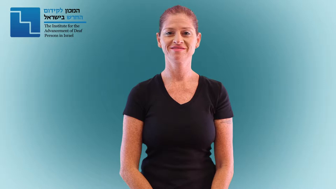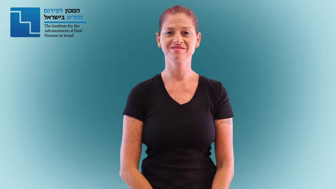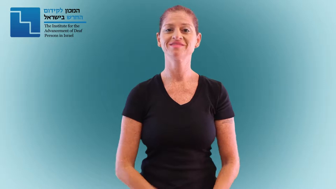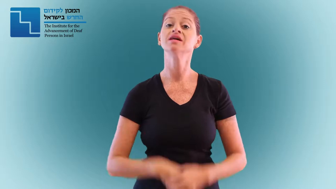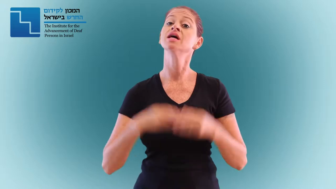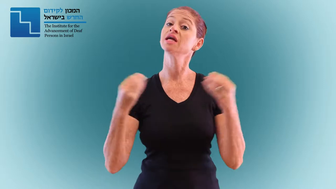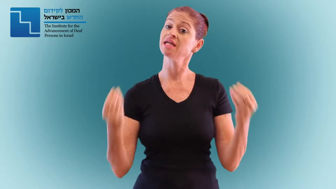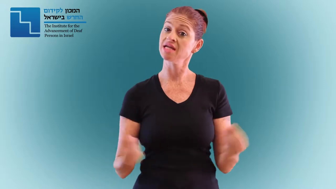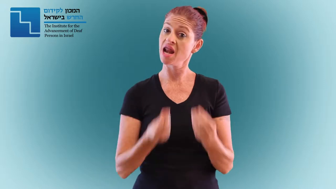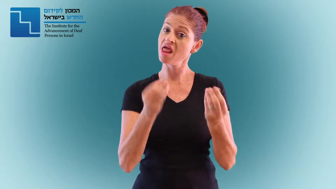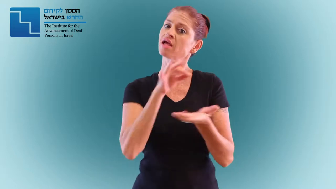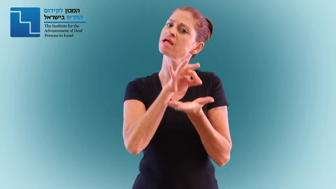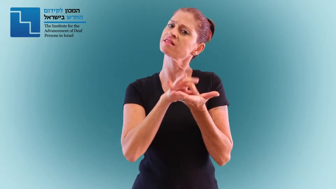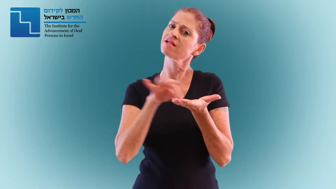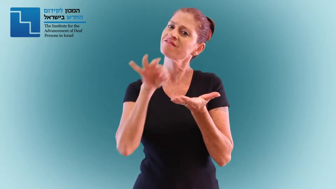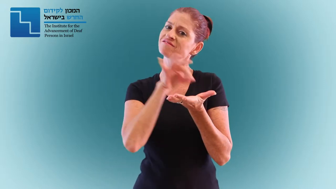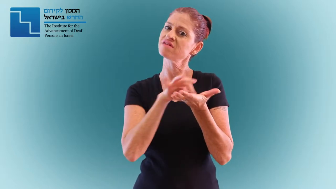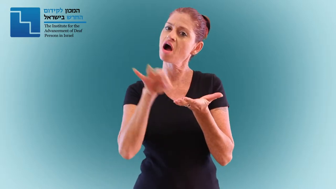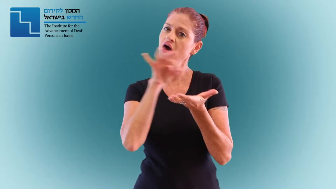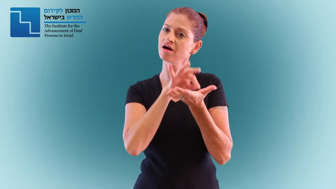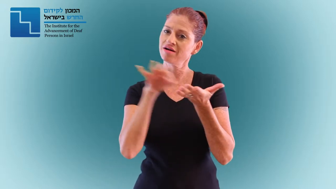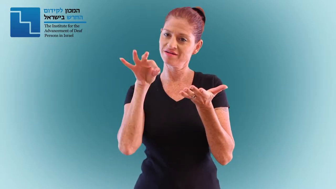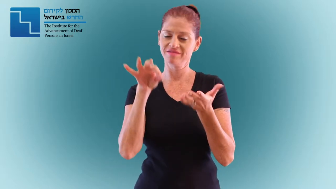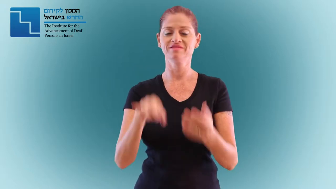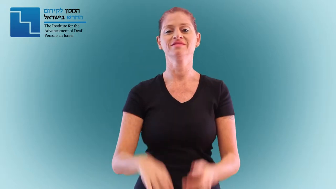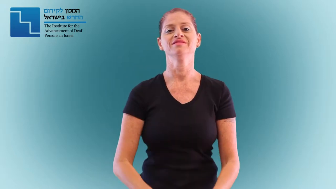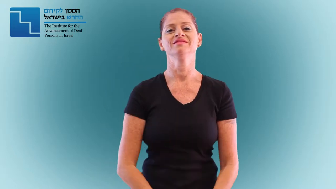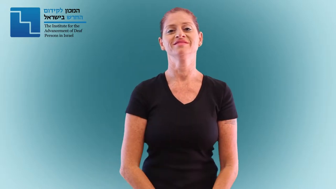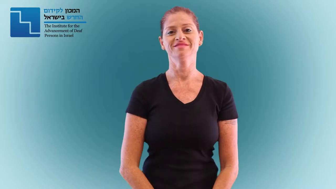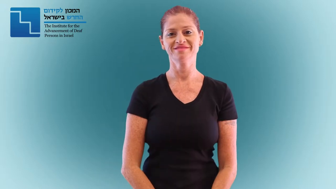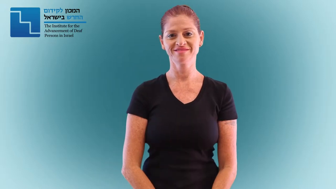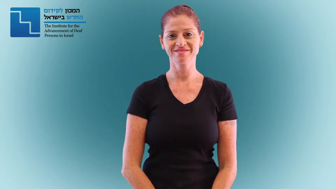כלי כתיבה